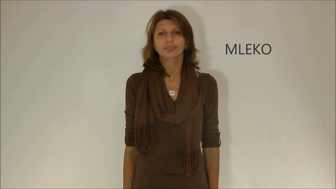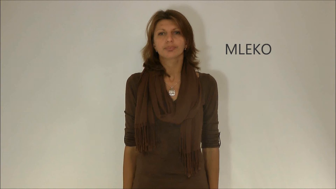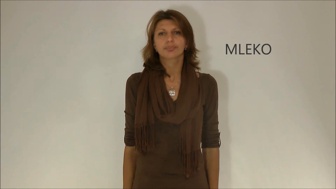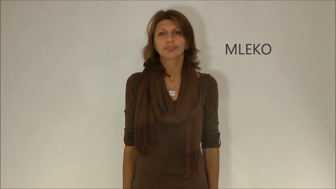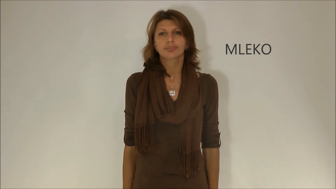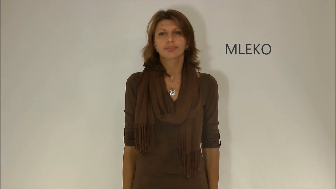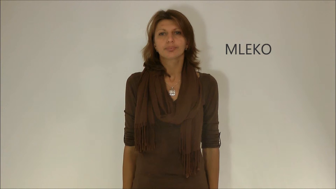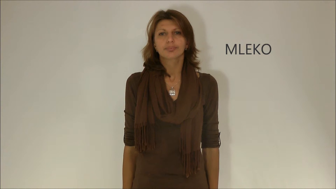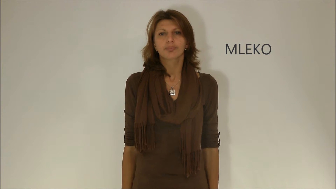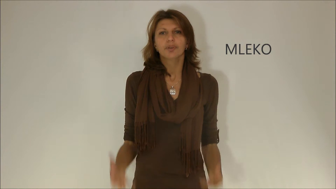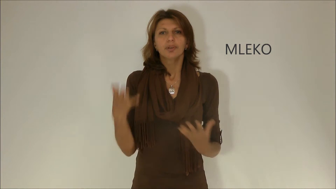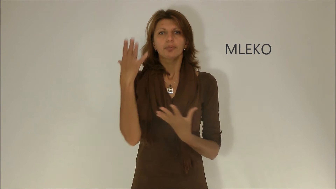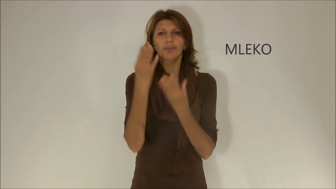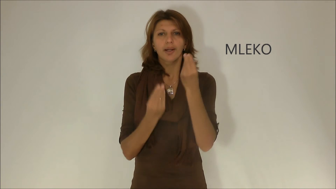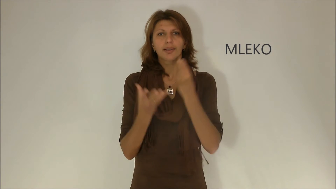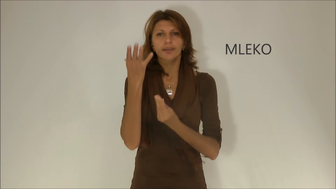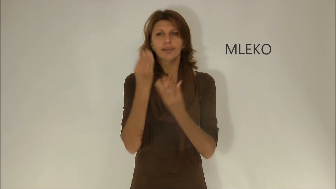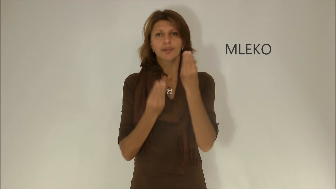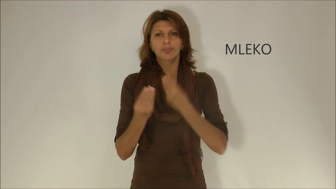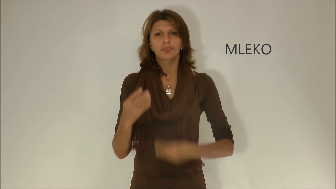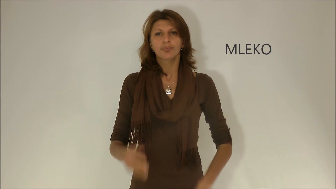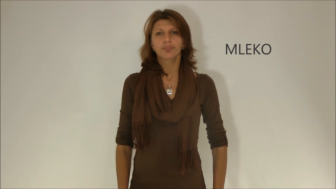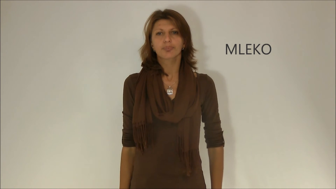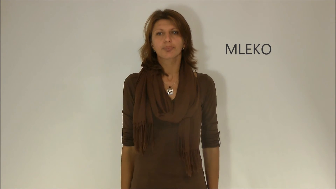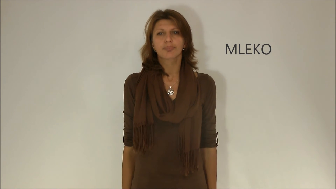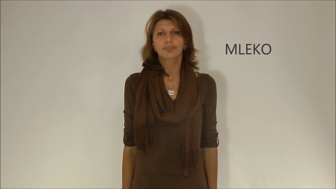MLEKO